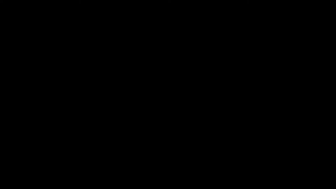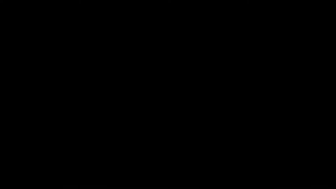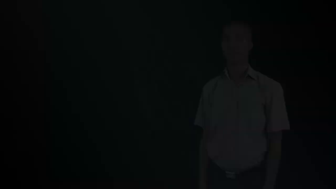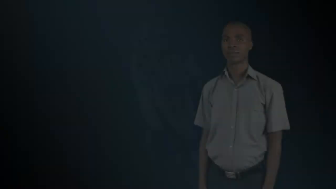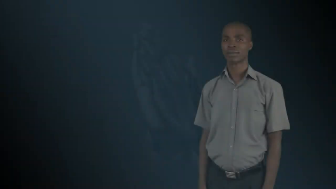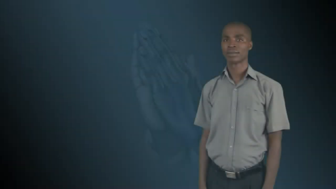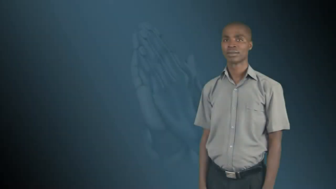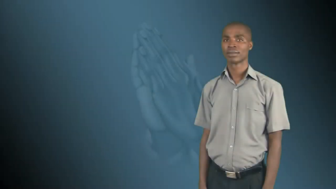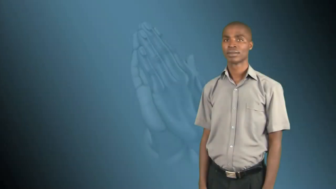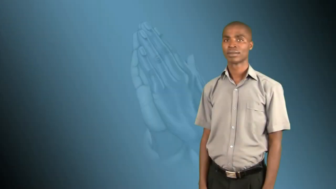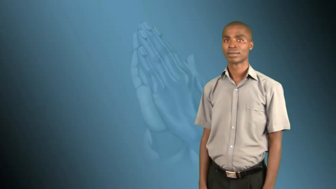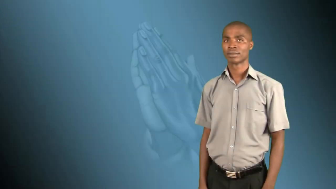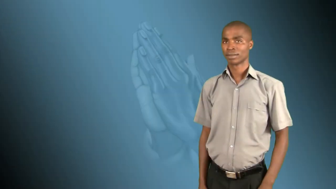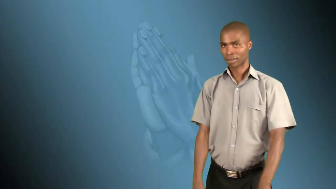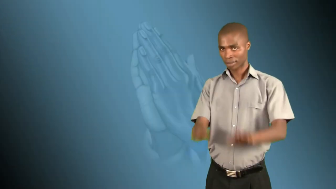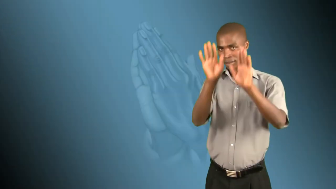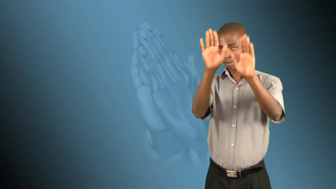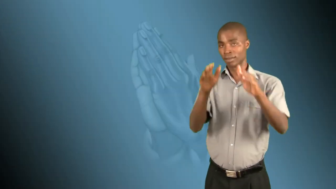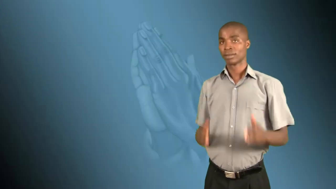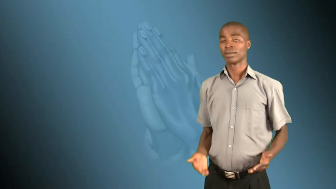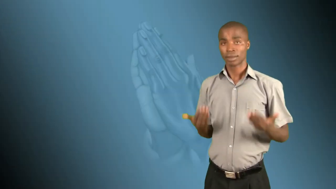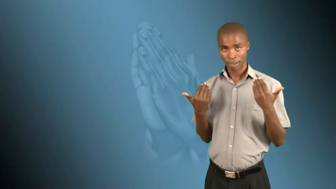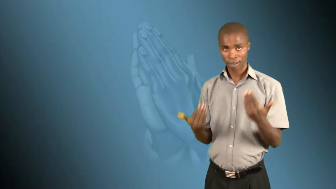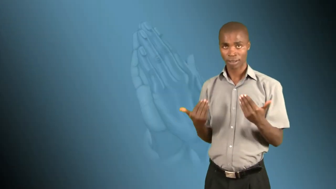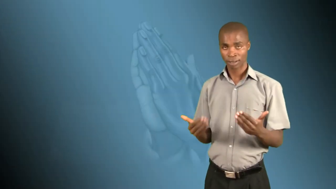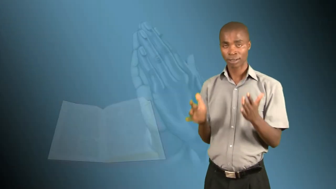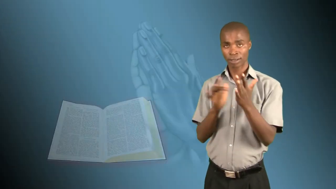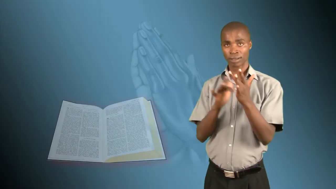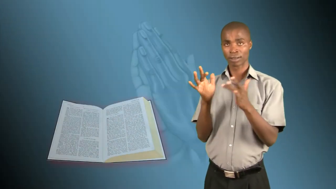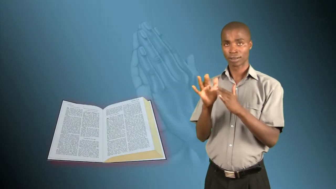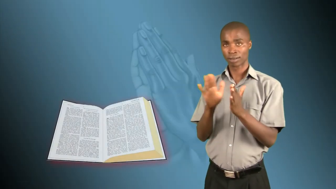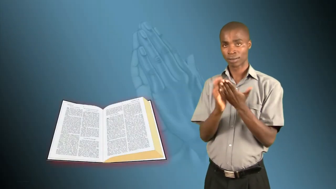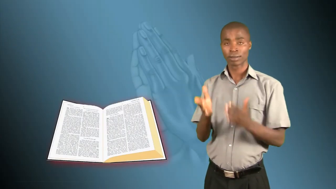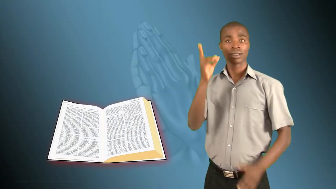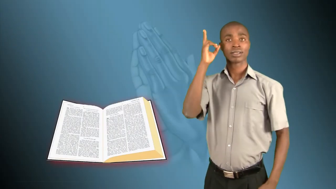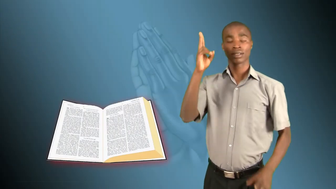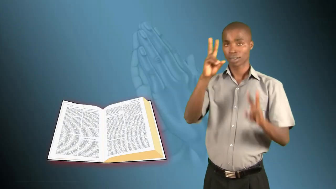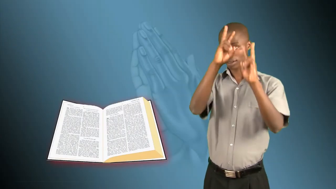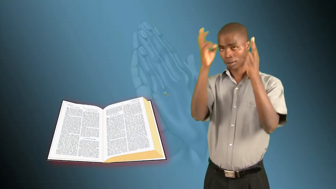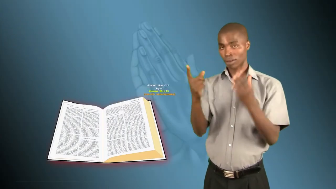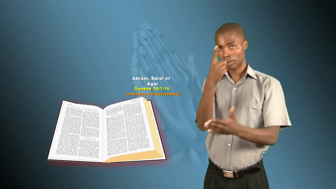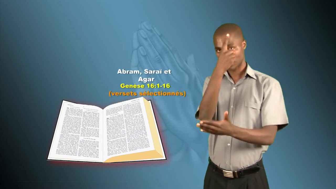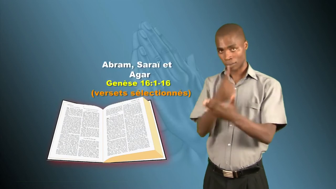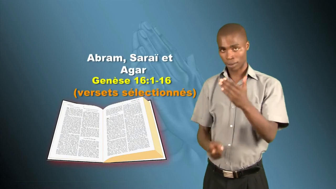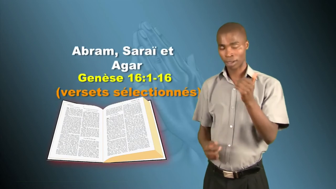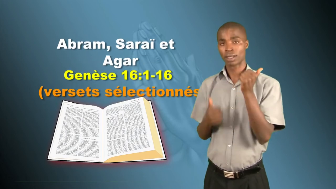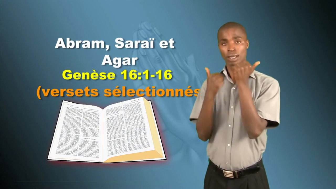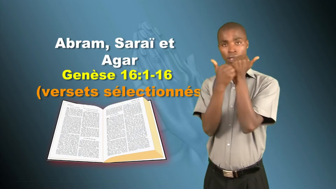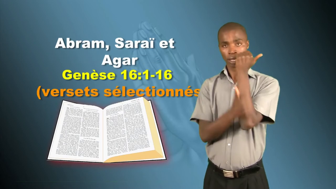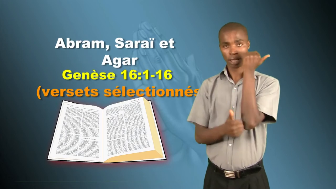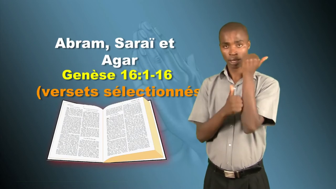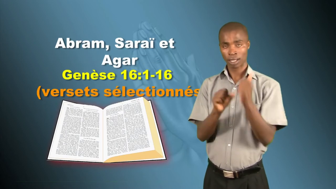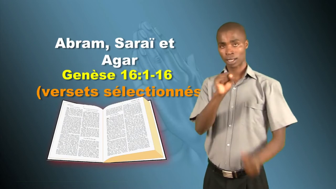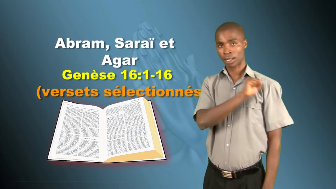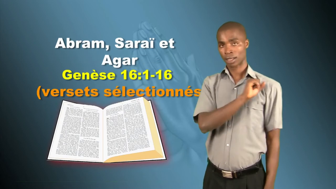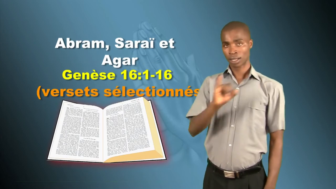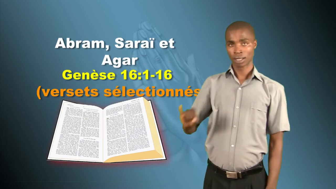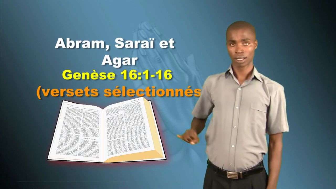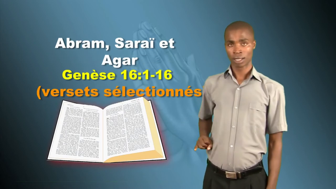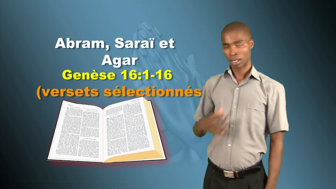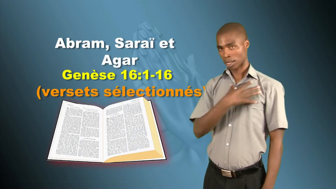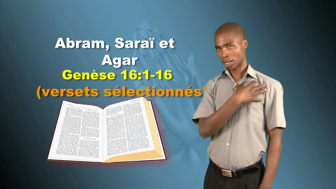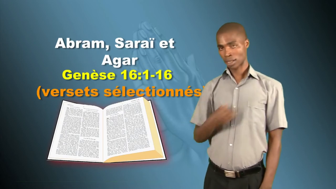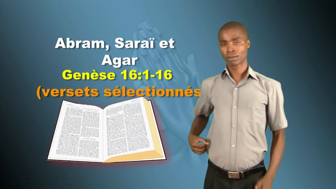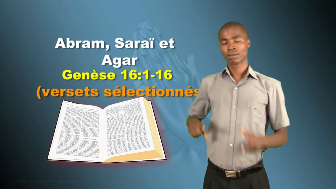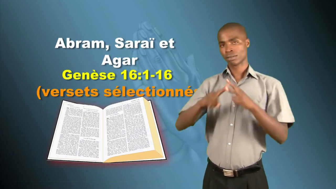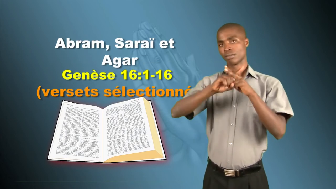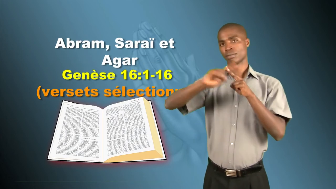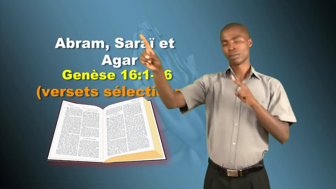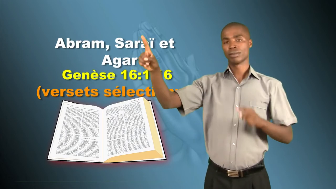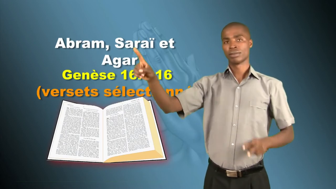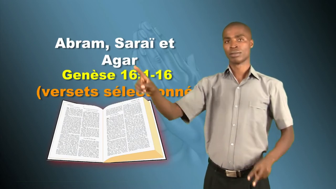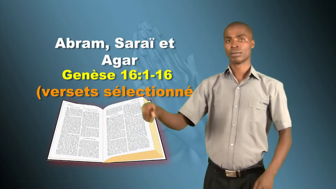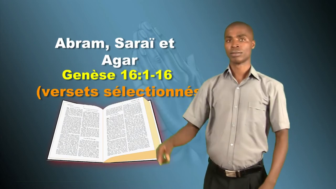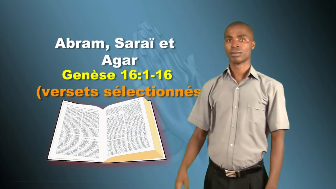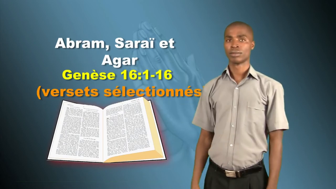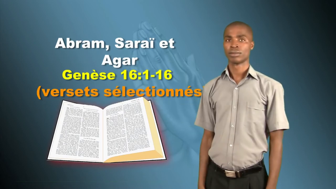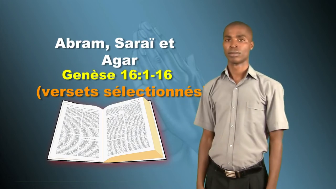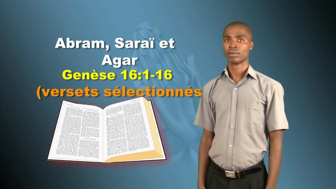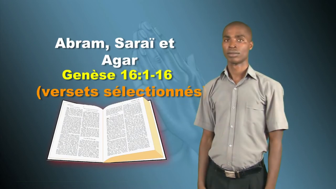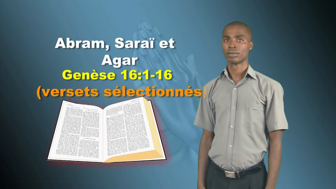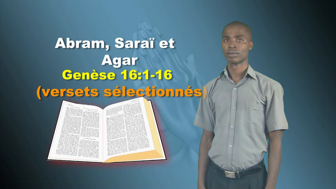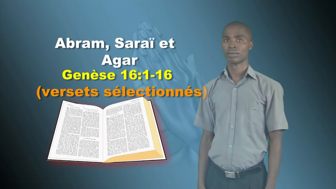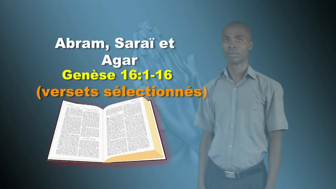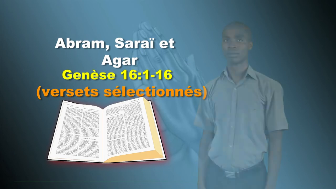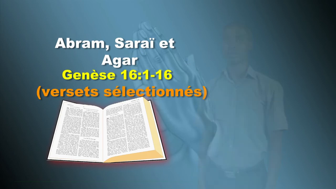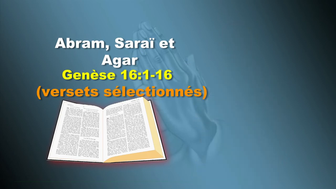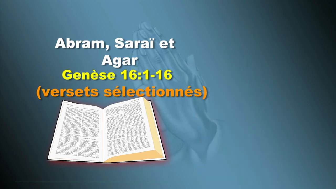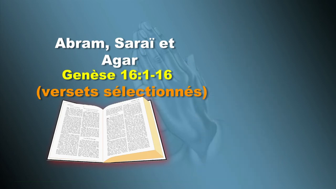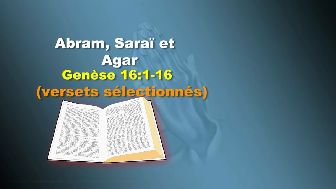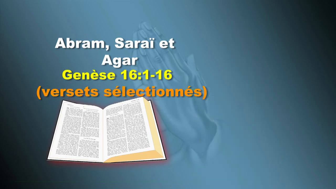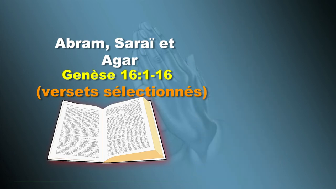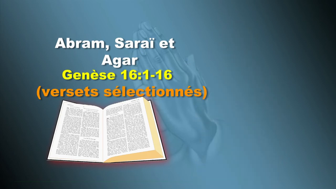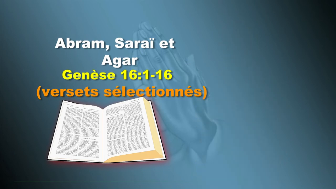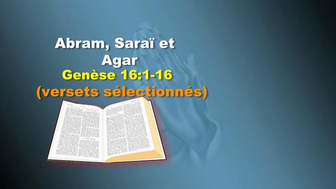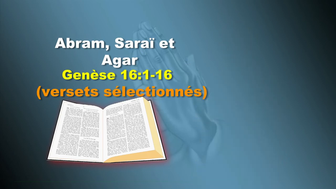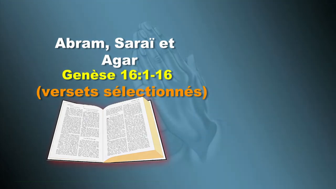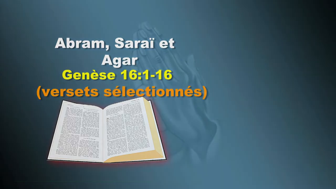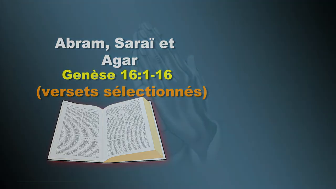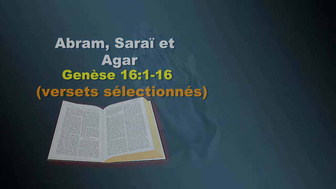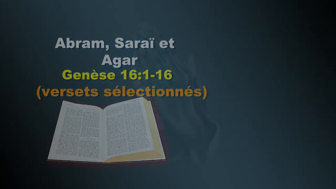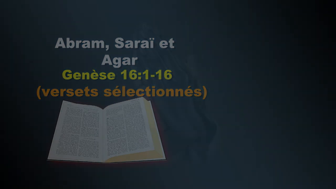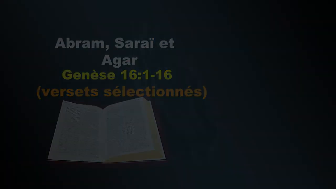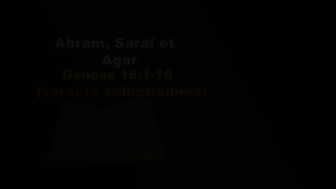Abram, Saraï et Agar